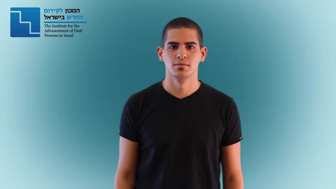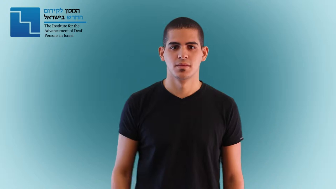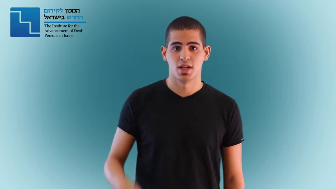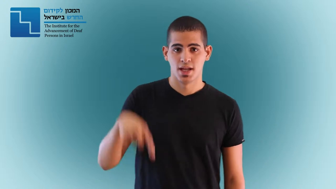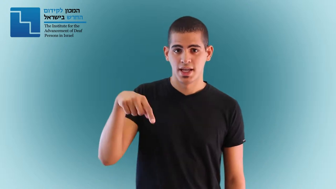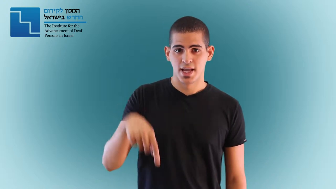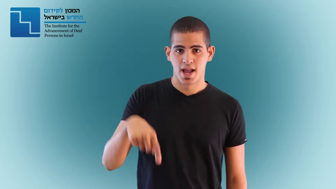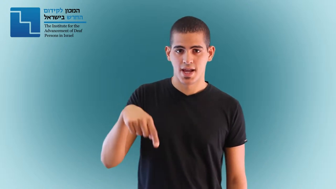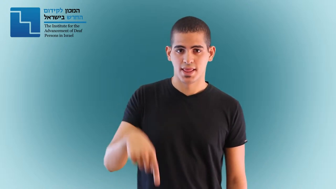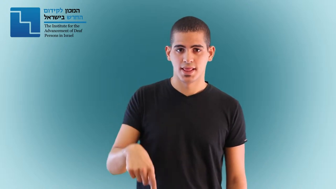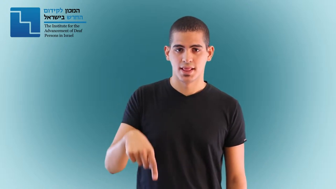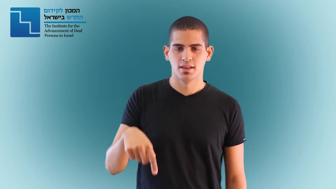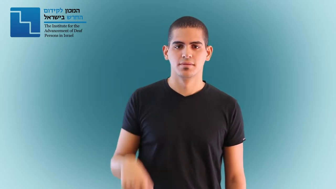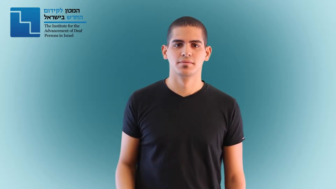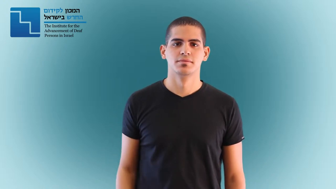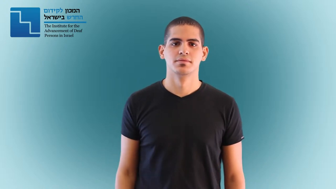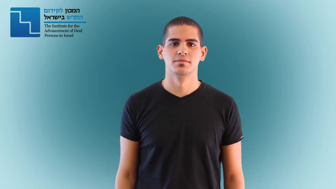כאן